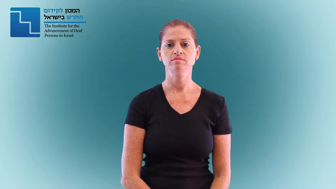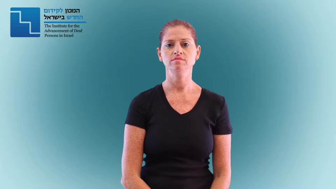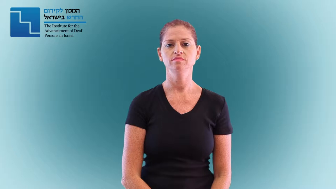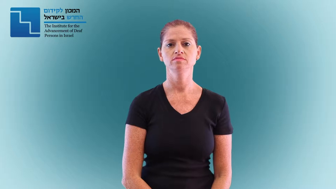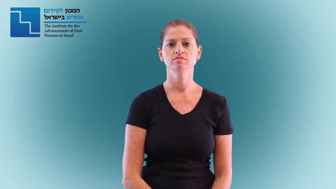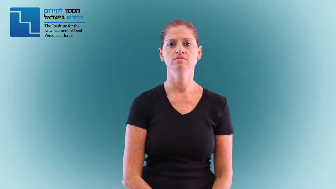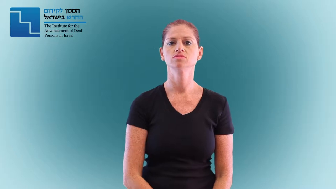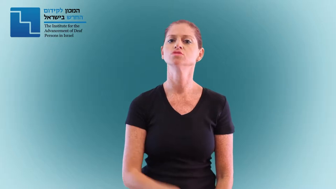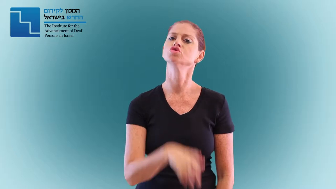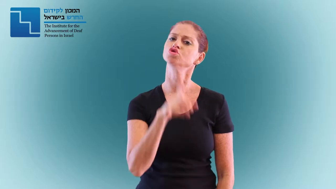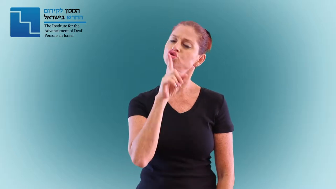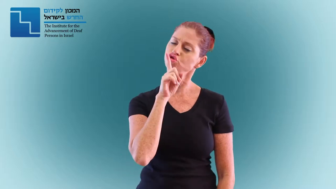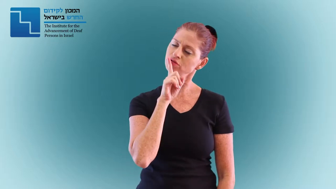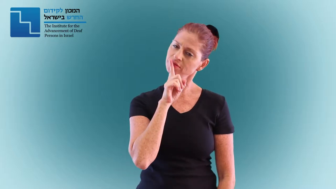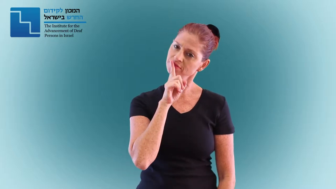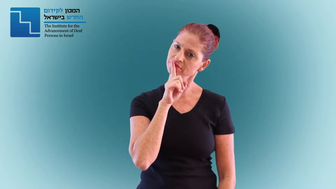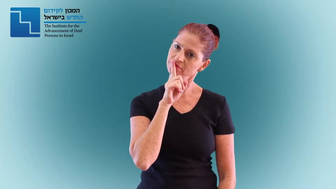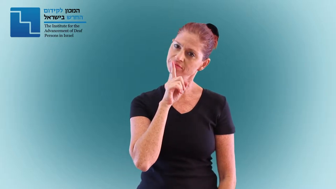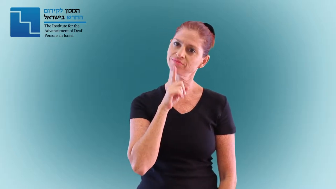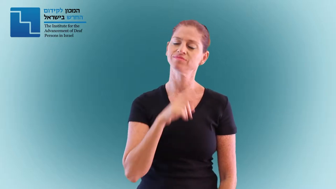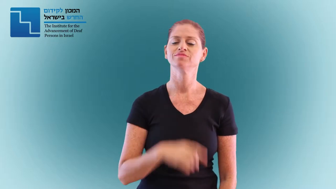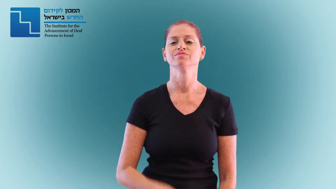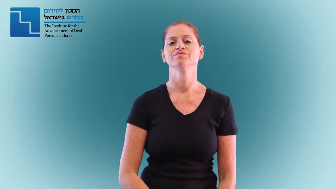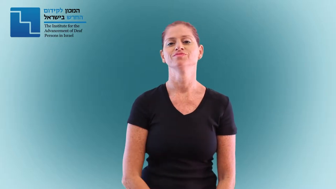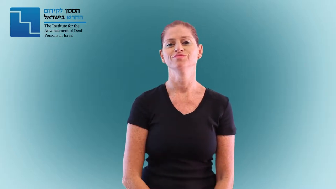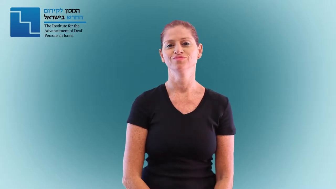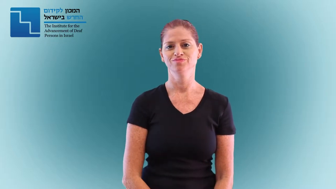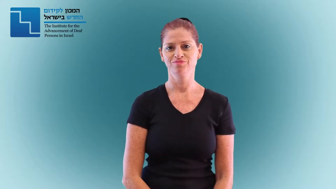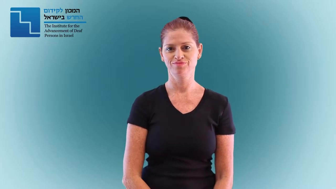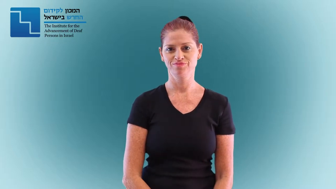שקט (מצב שקט)